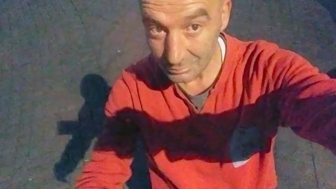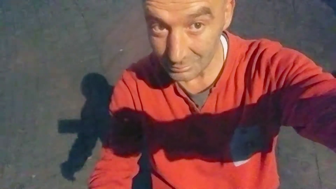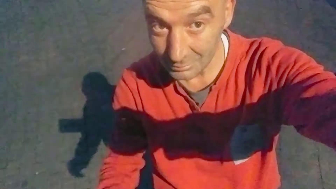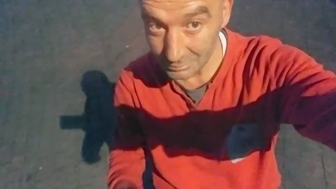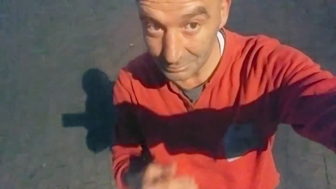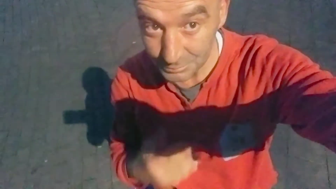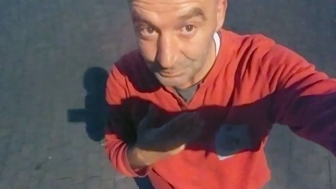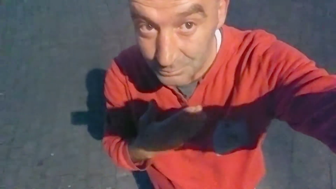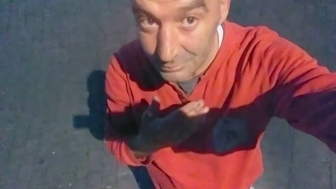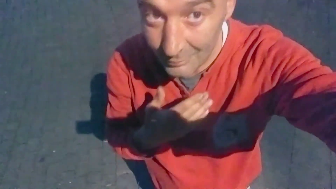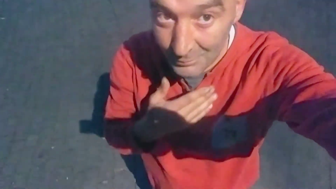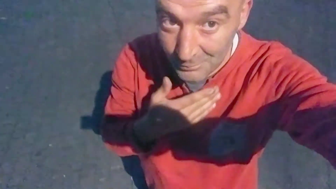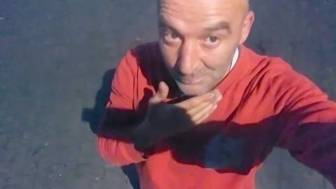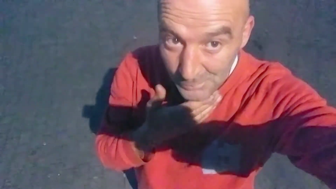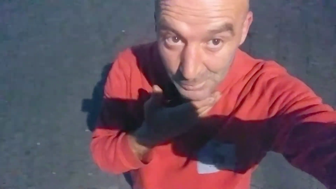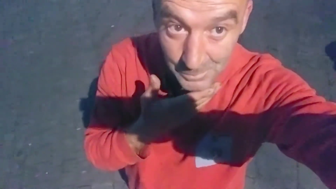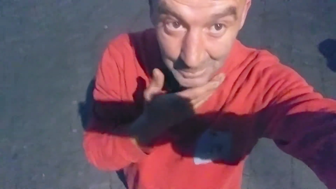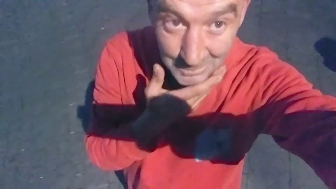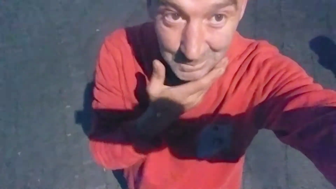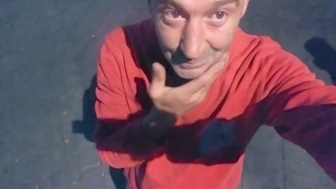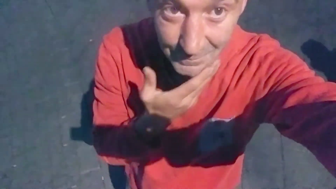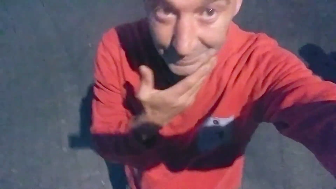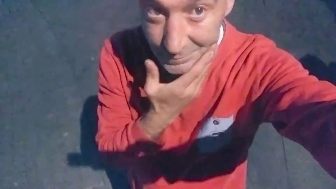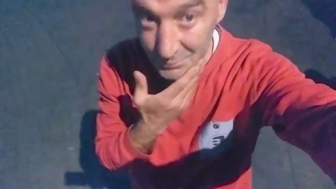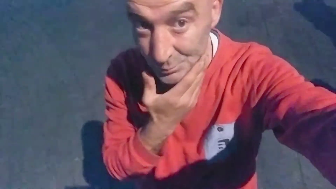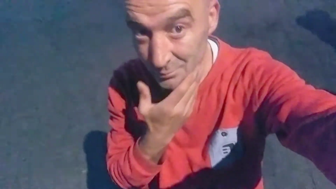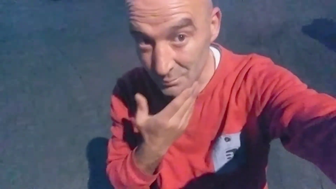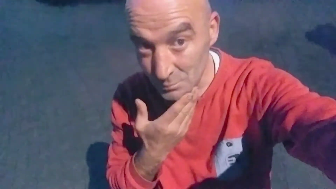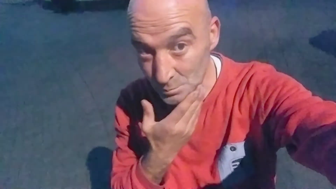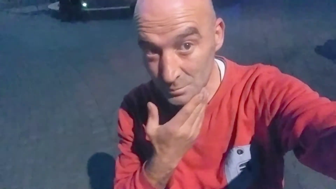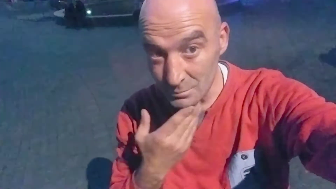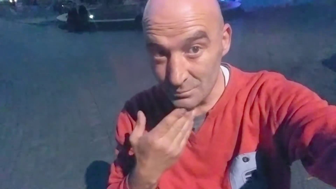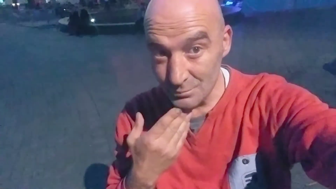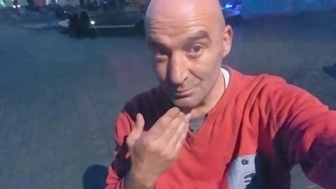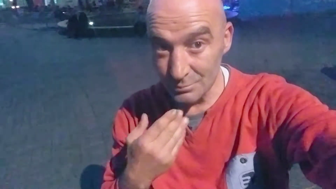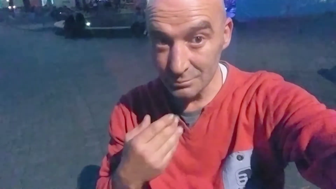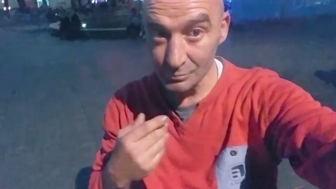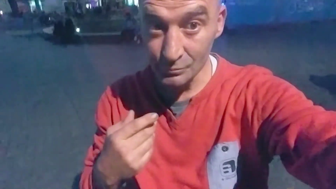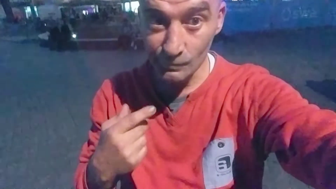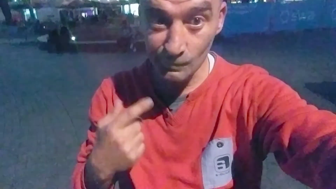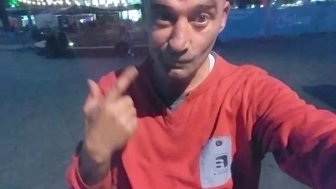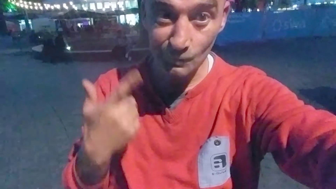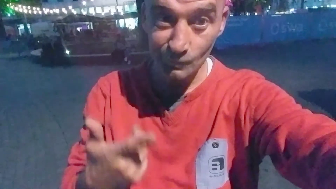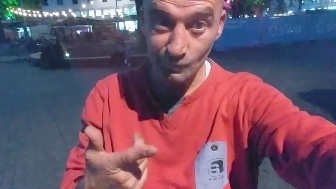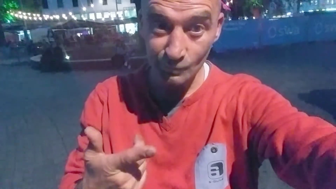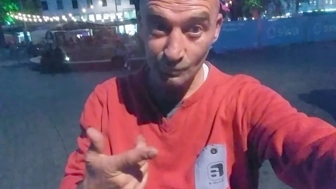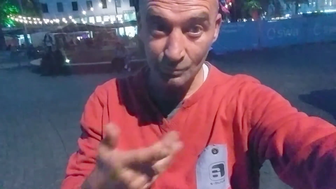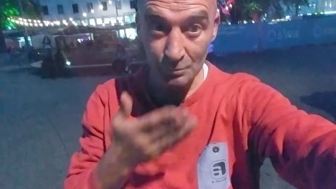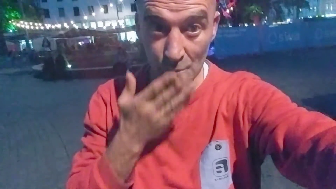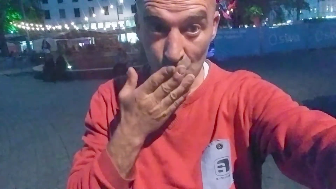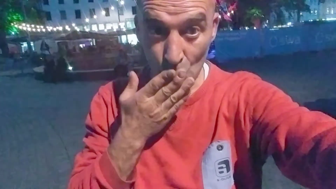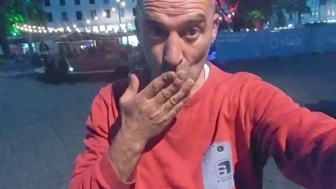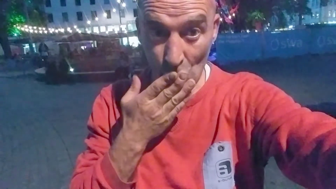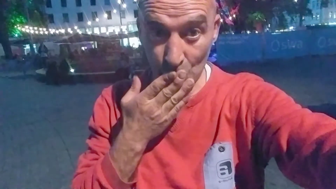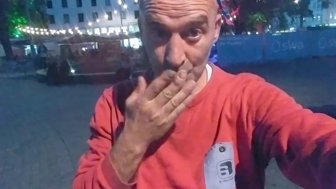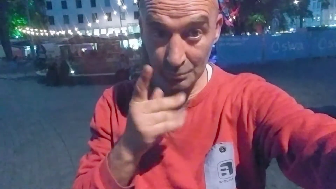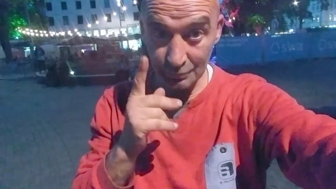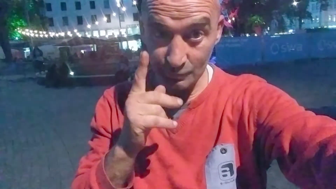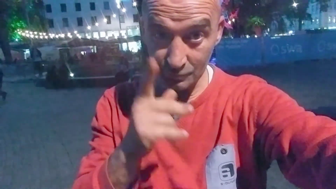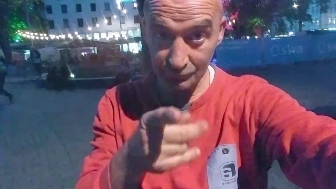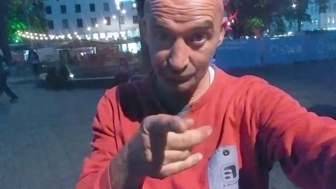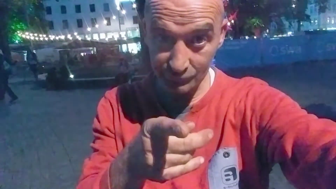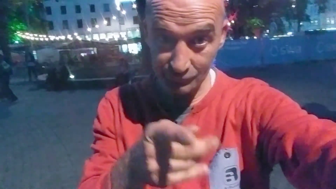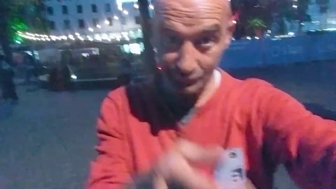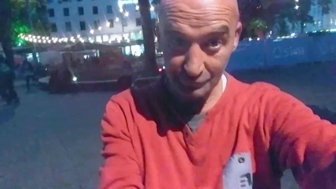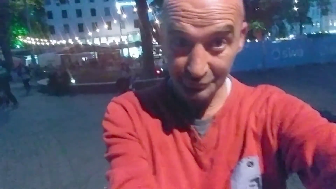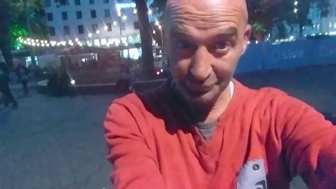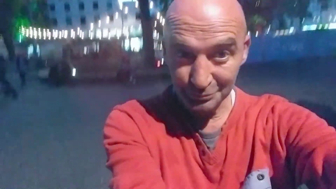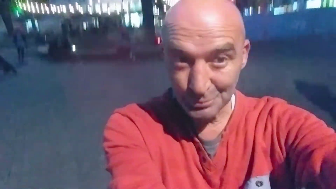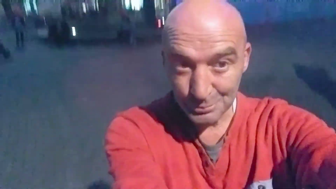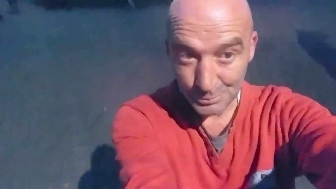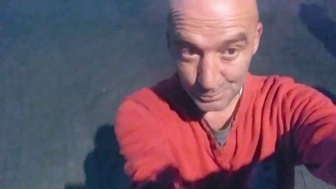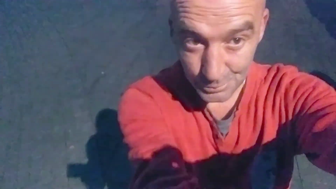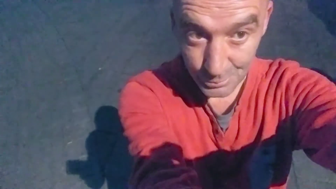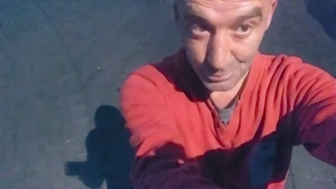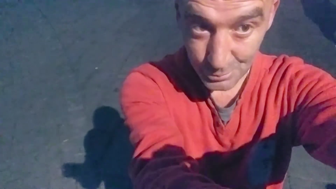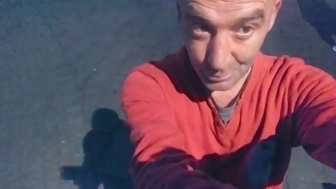Der Welten Regler